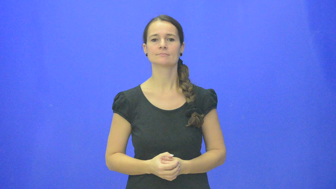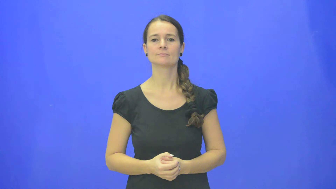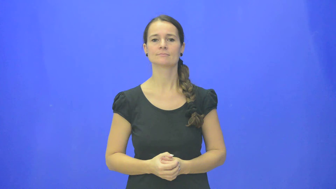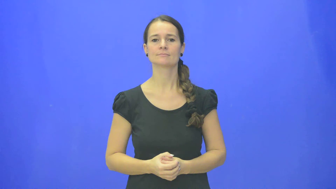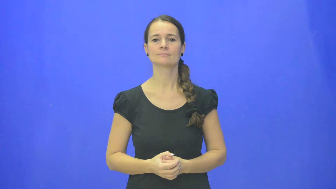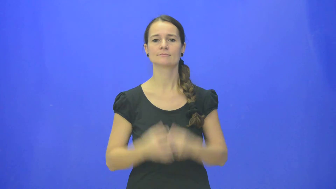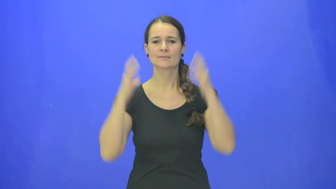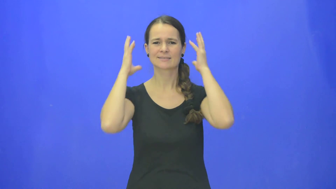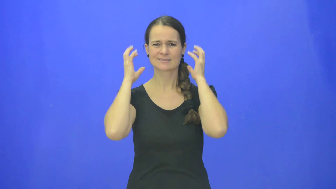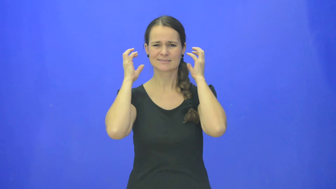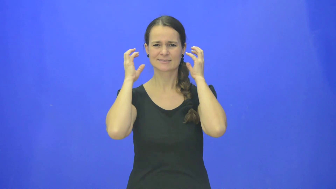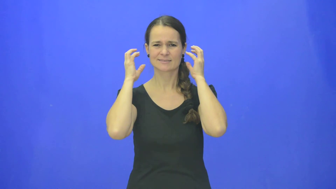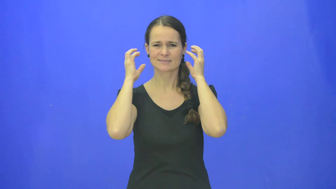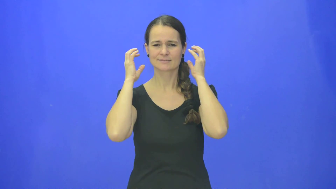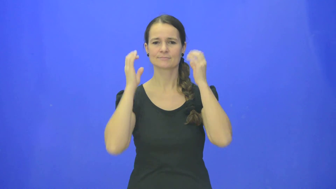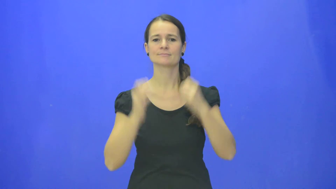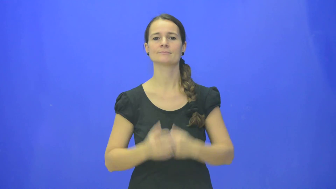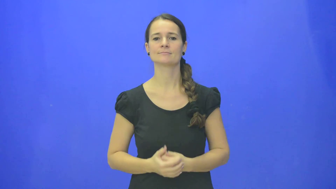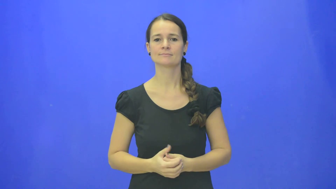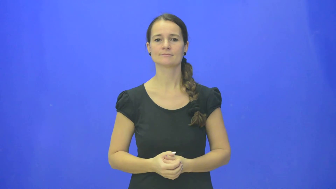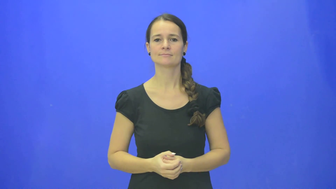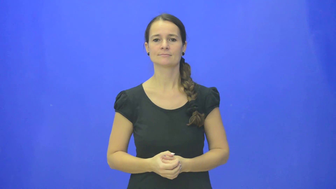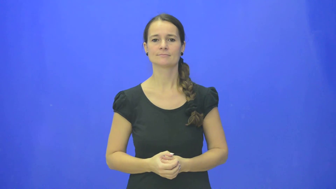zalehnutí uší